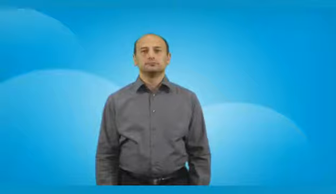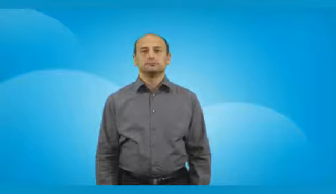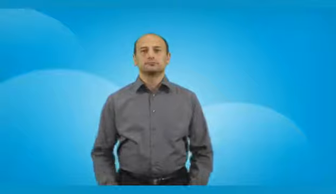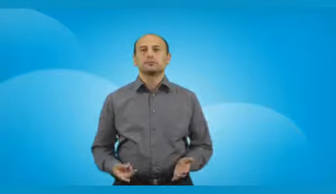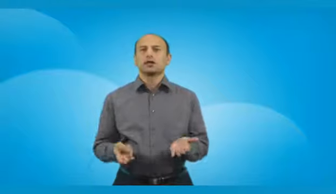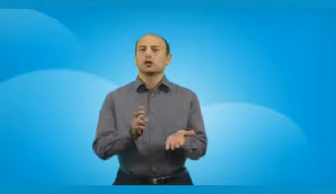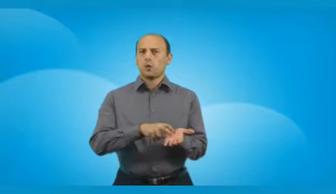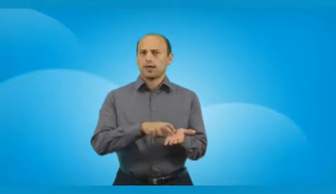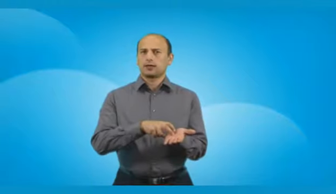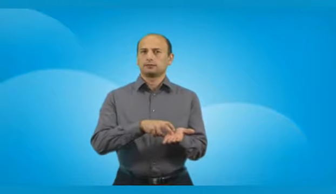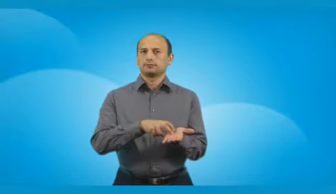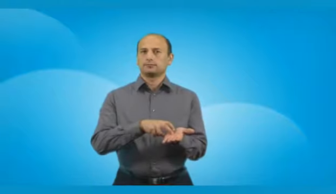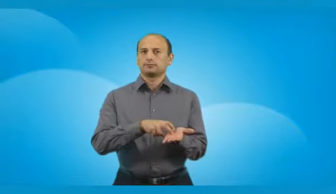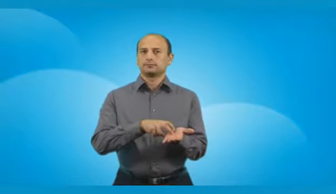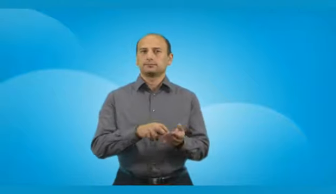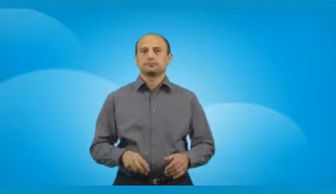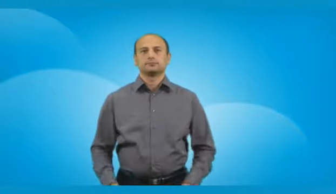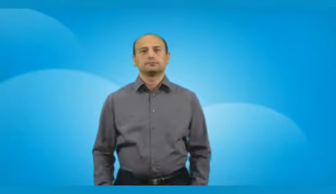Korán